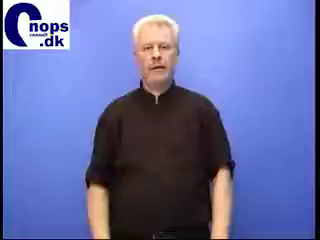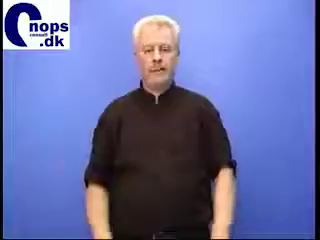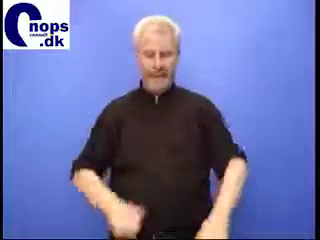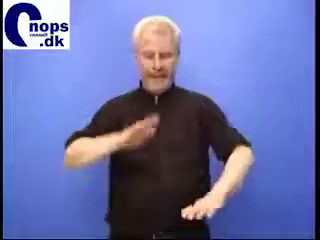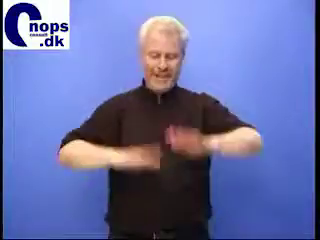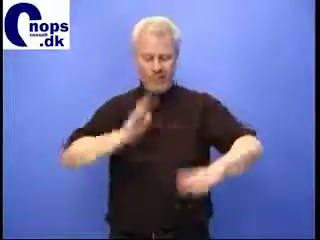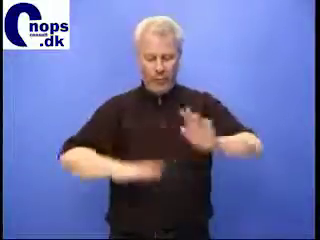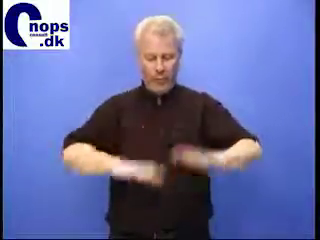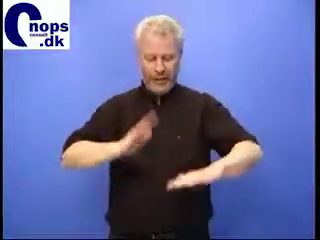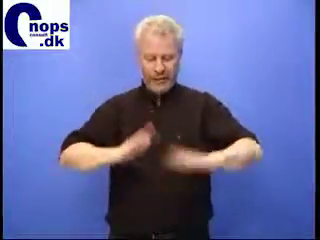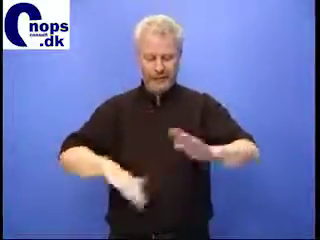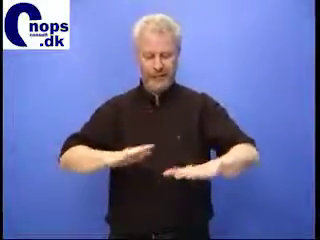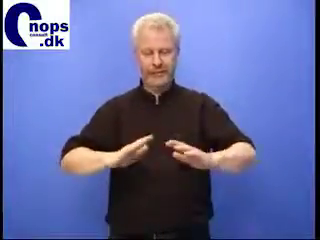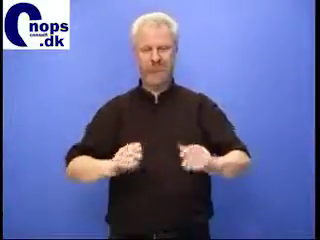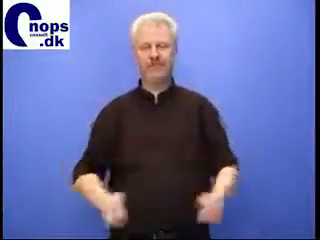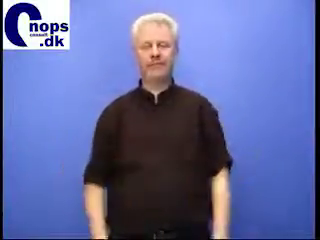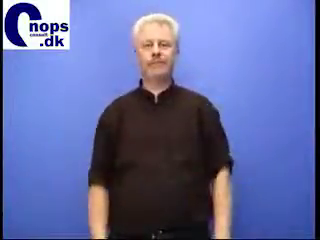tromme